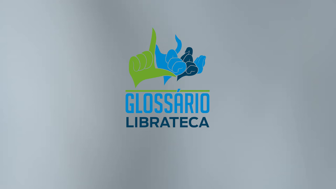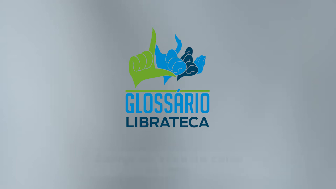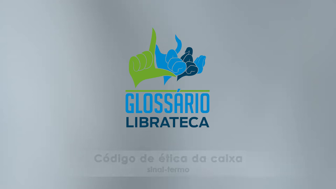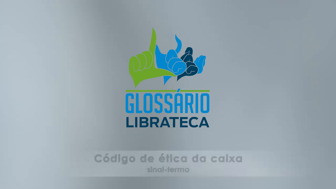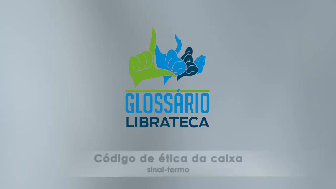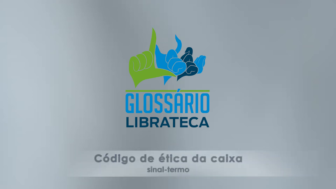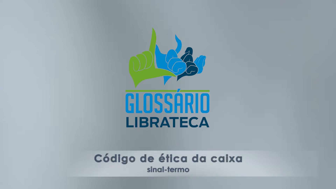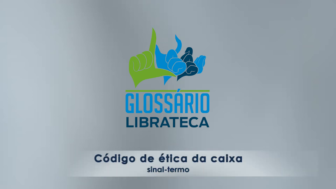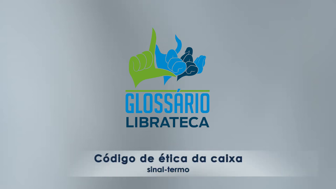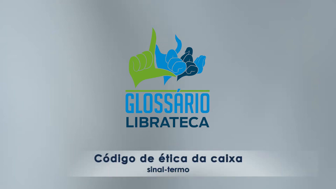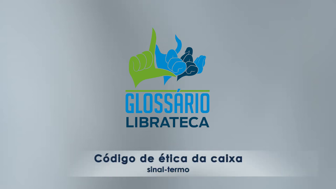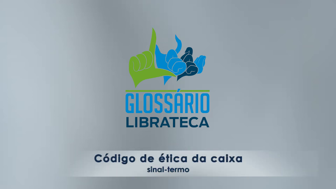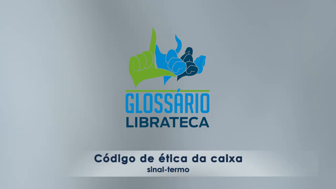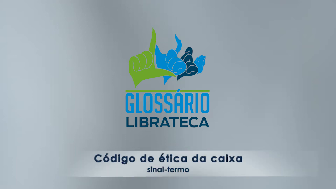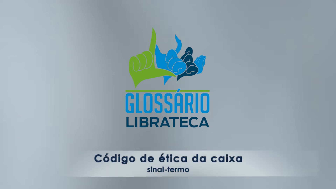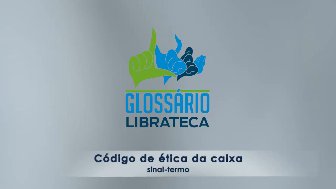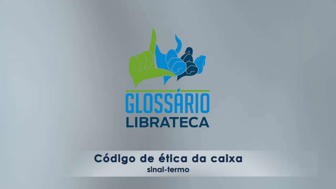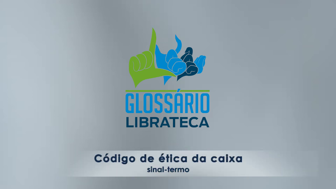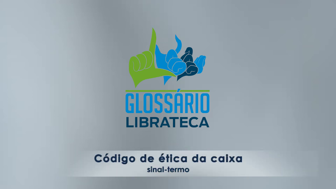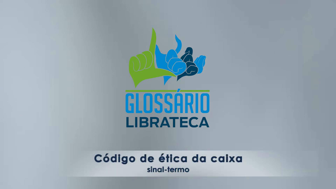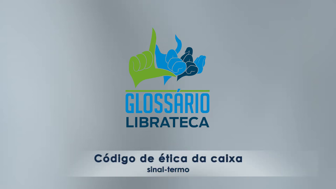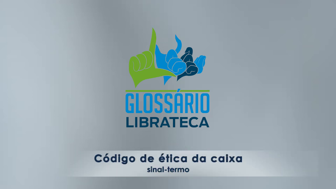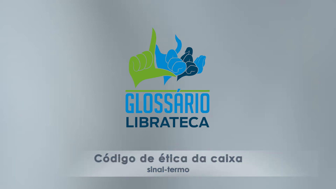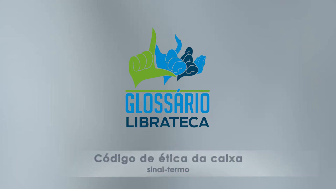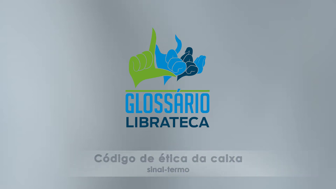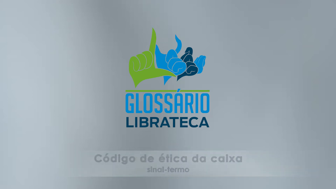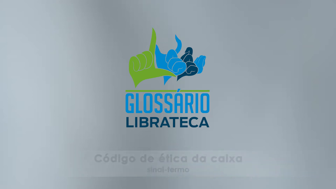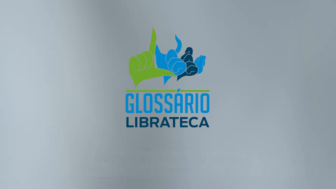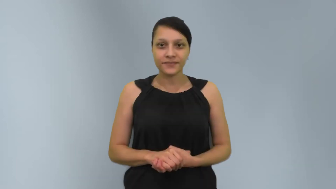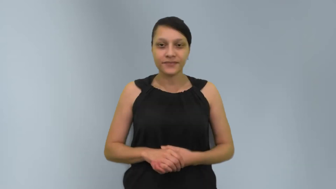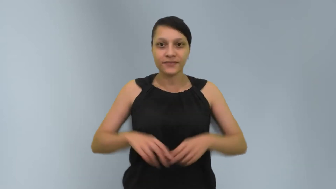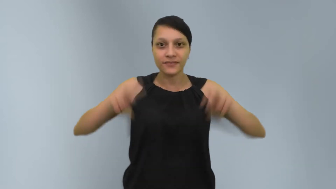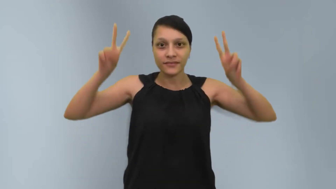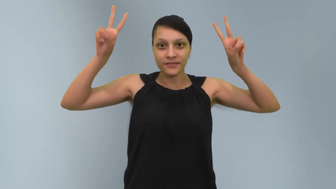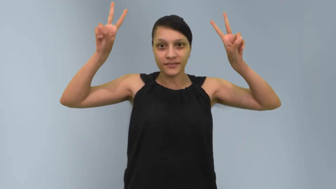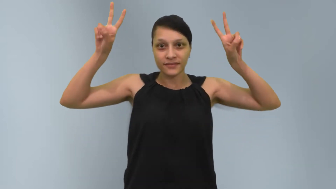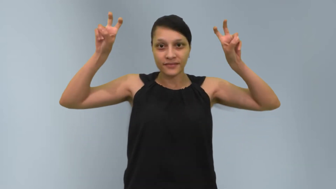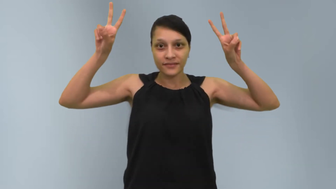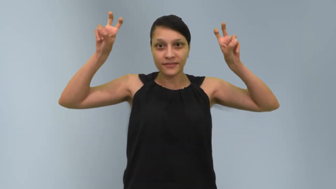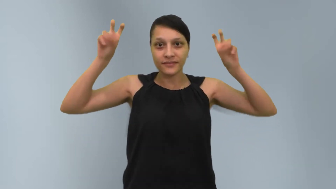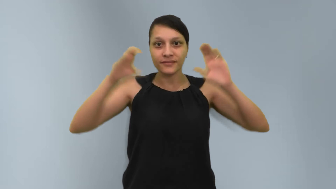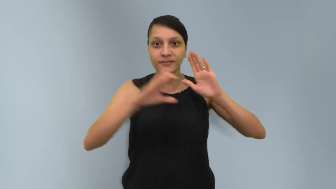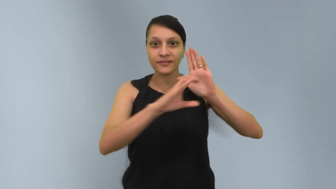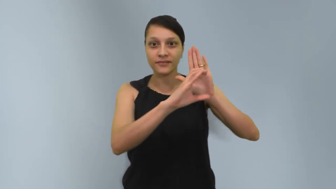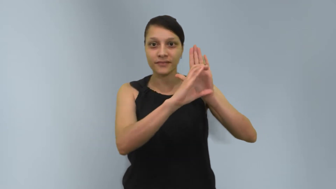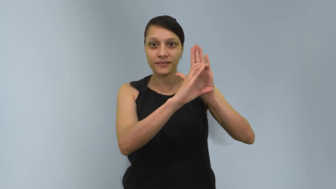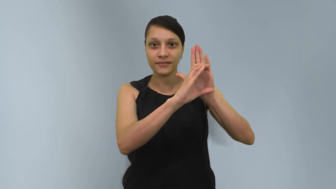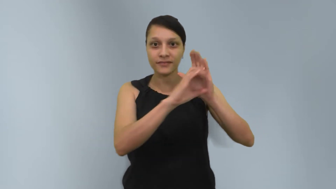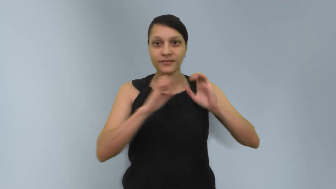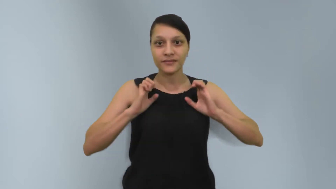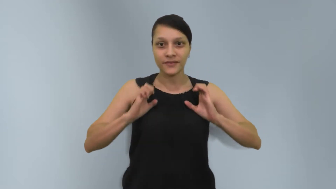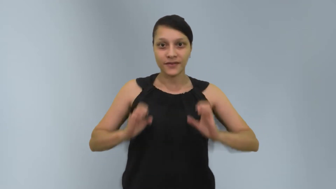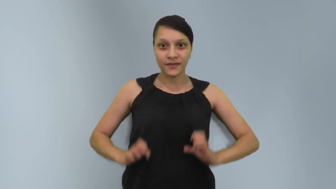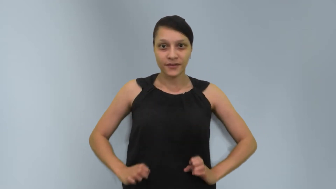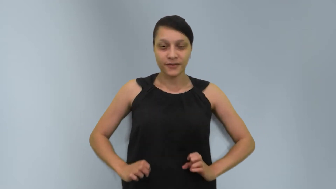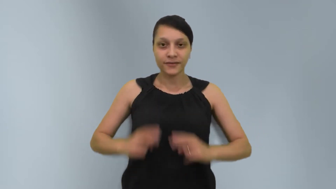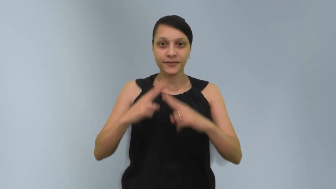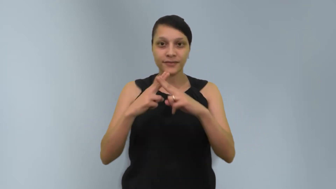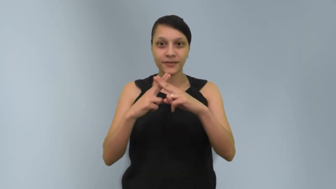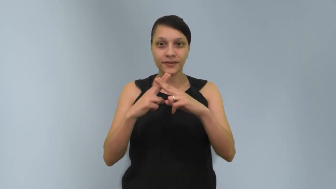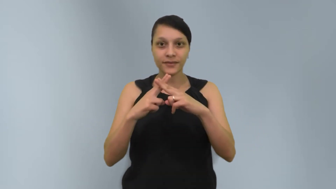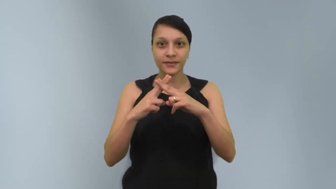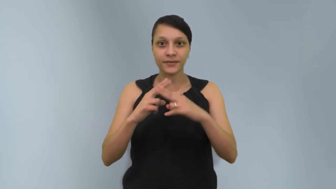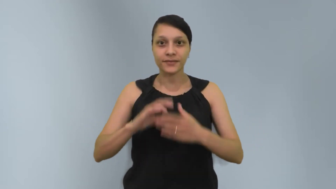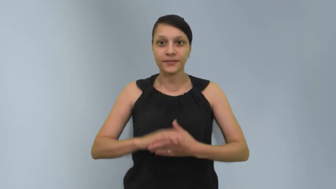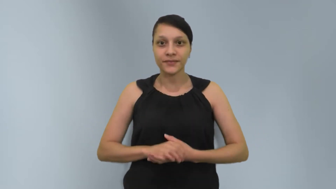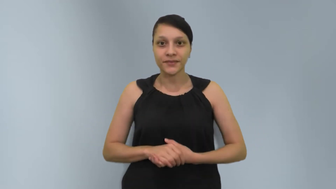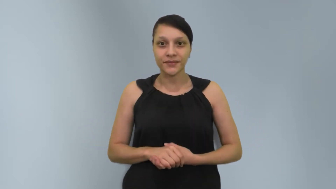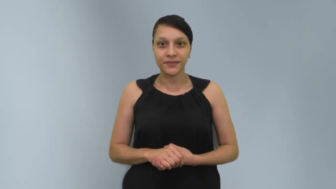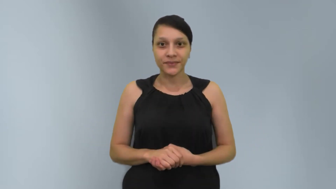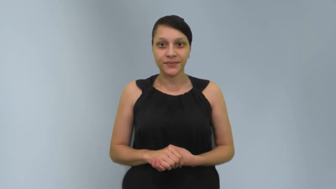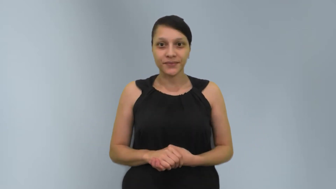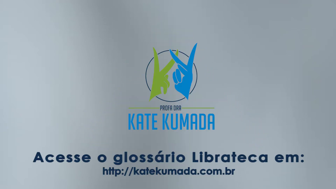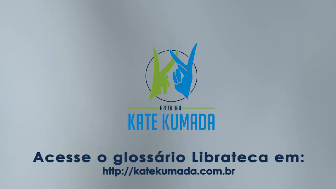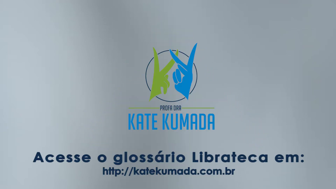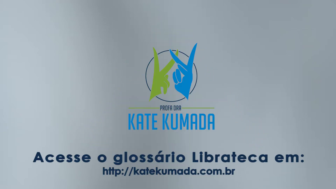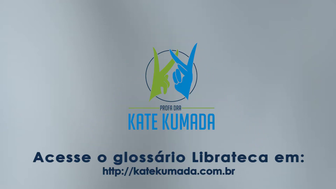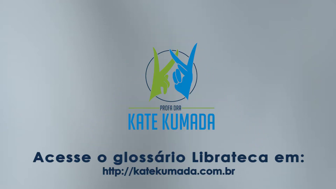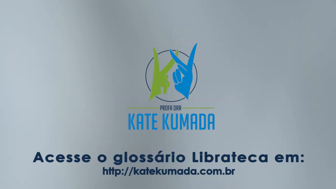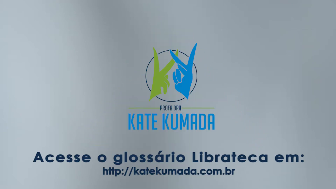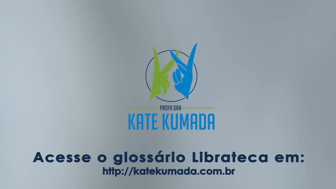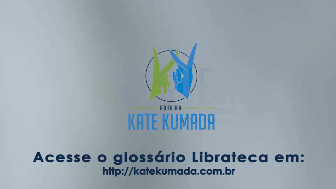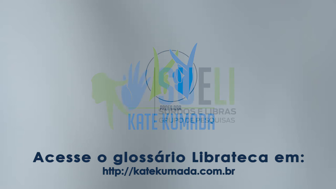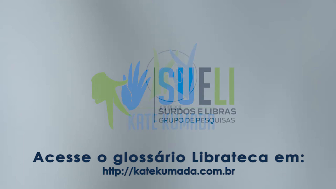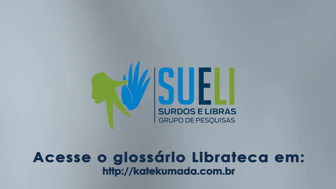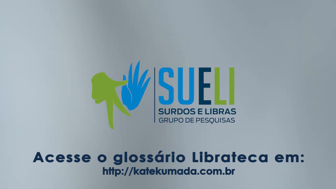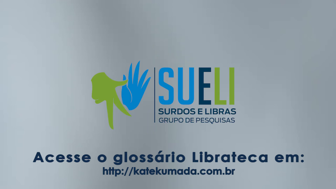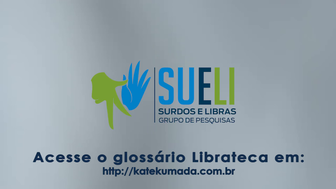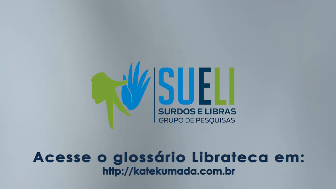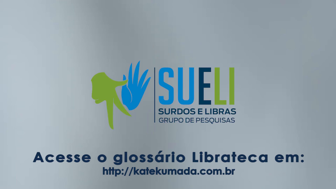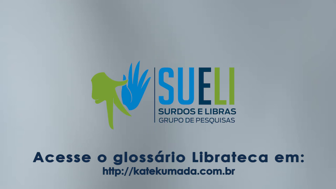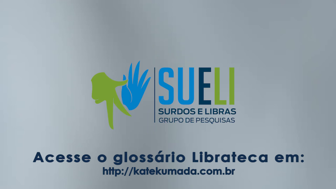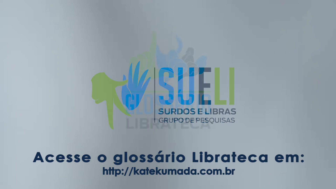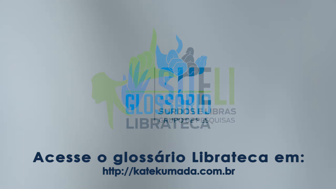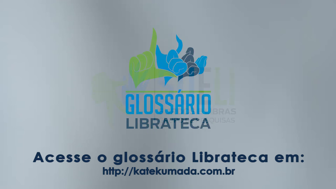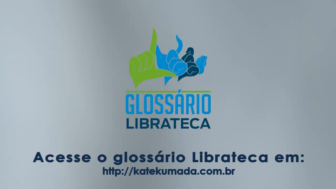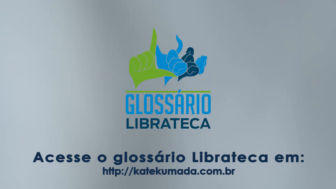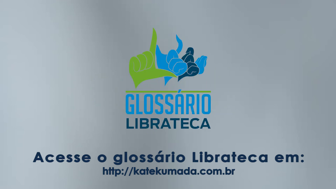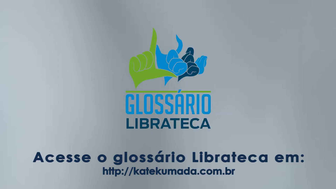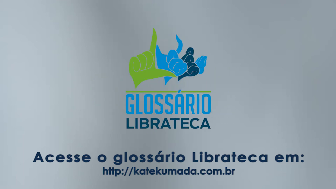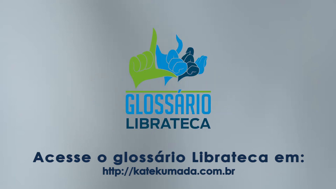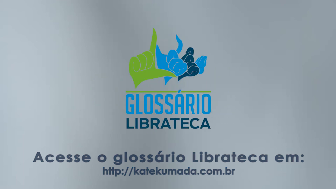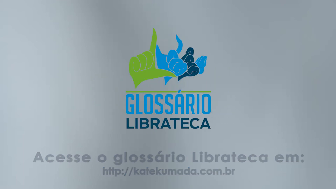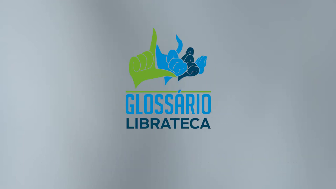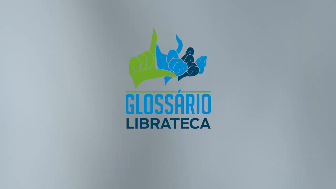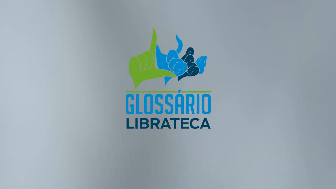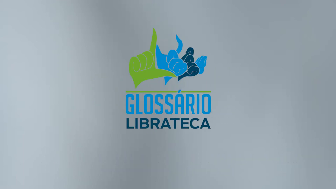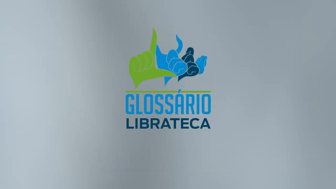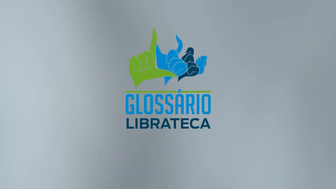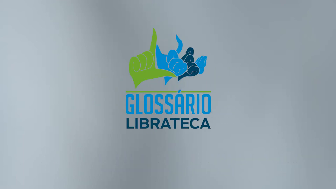Código de ética da caixa